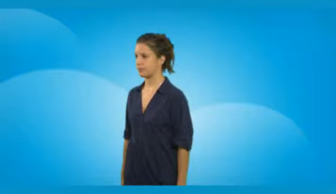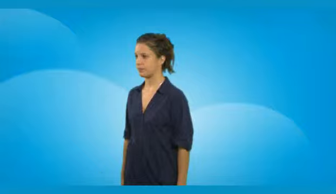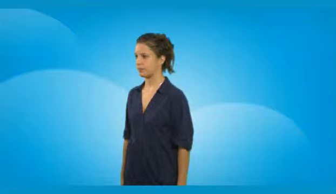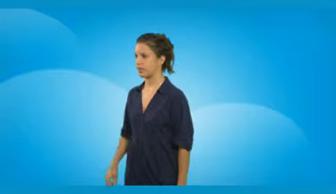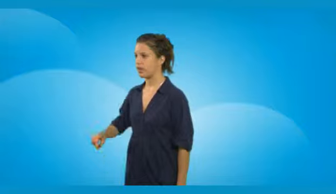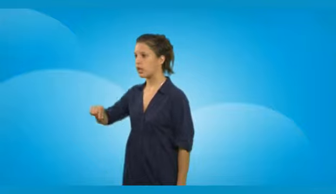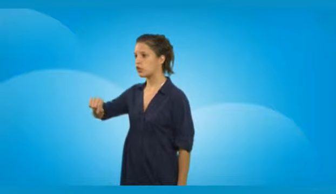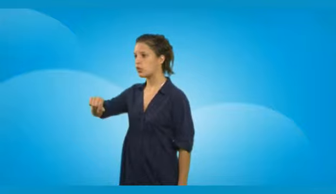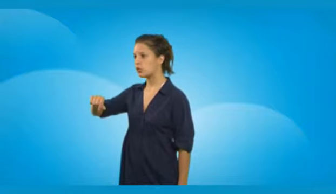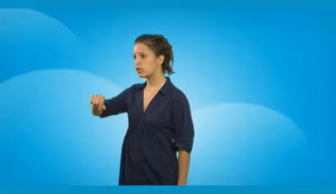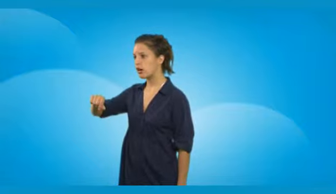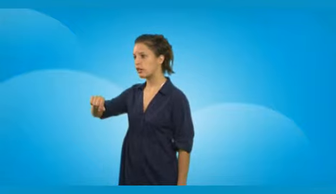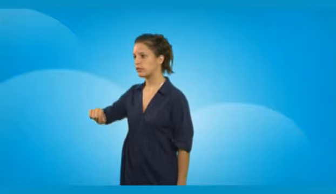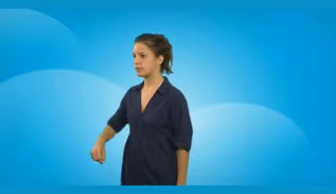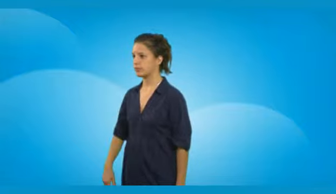Sóska